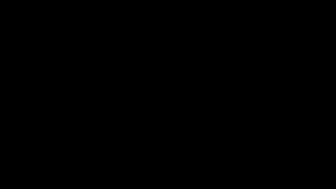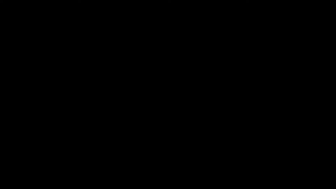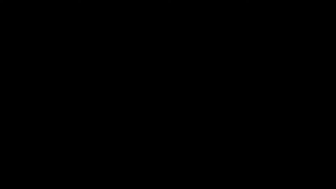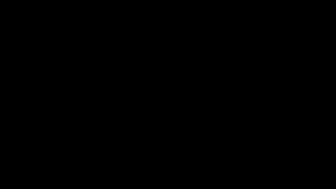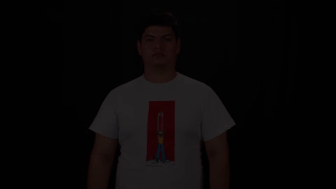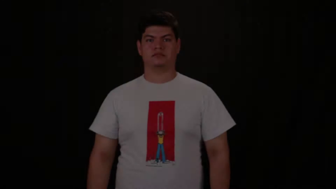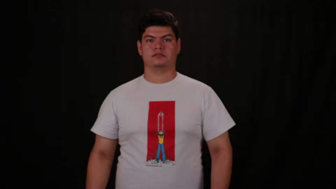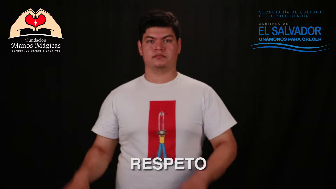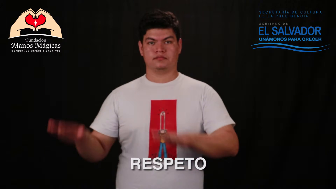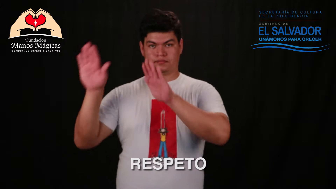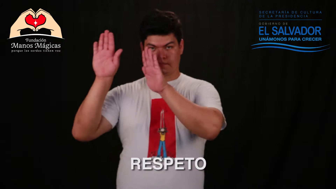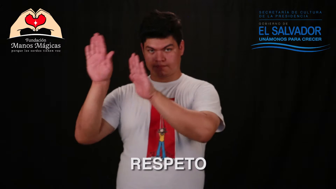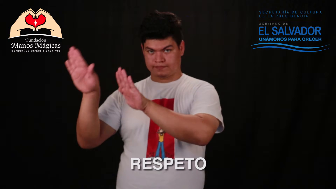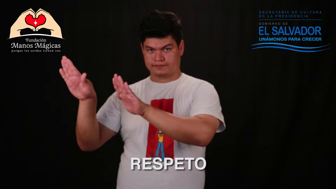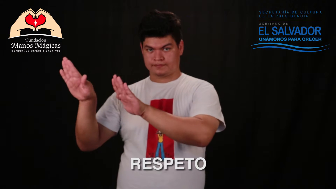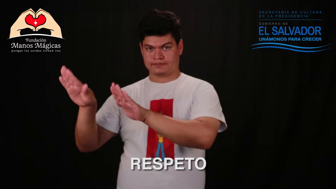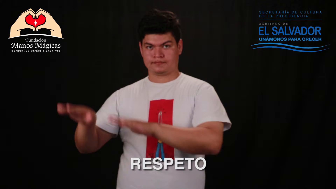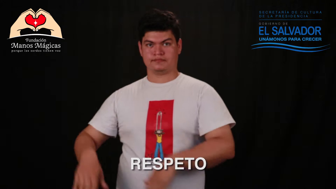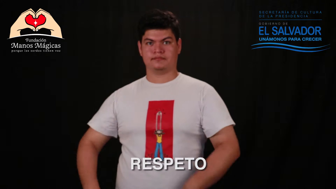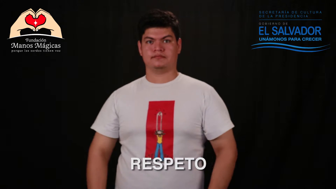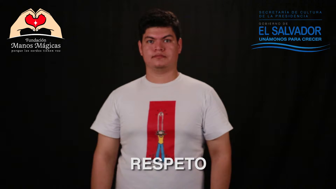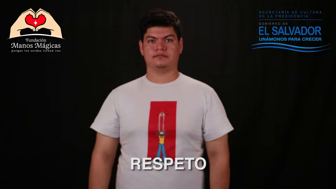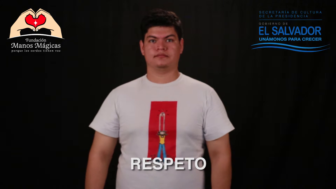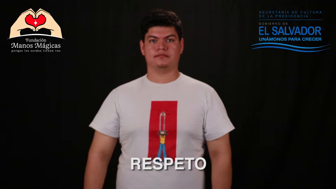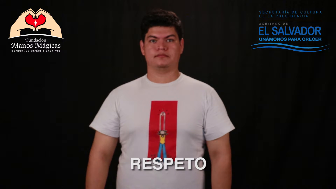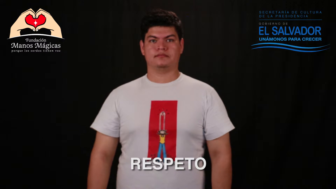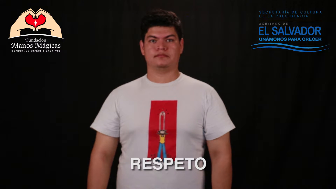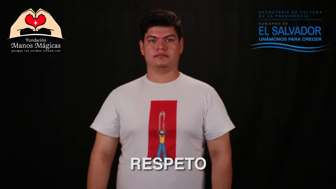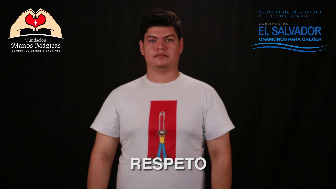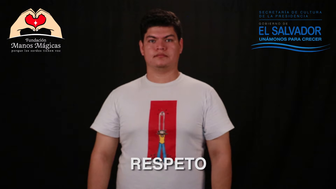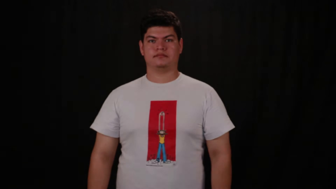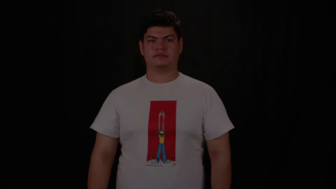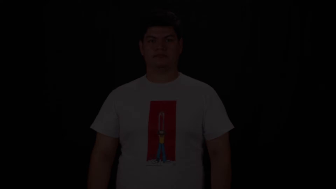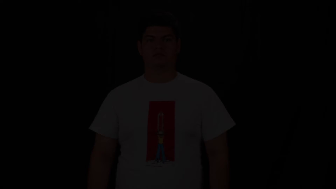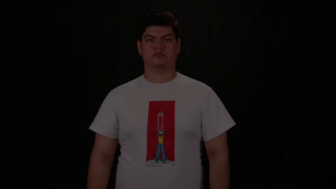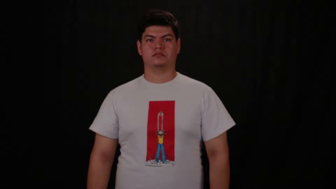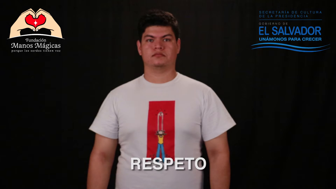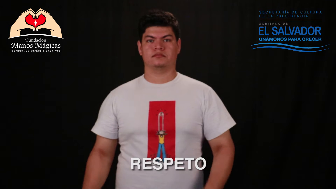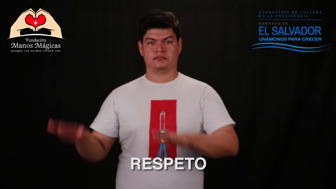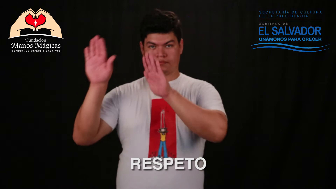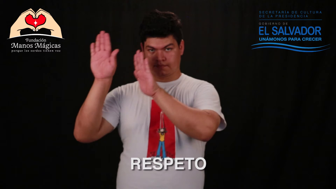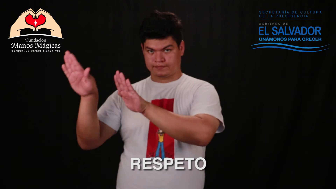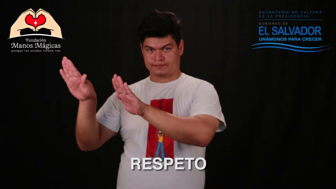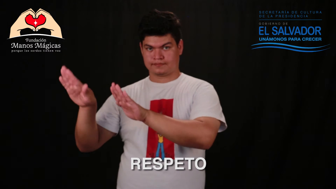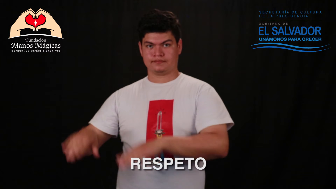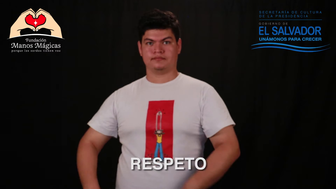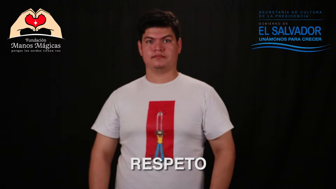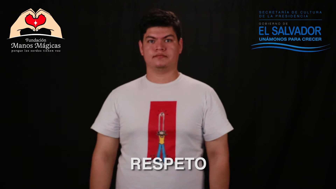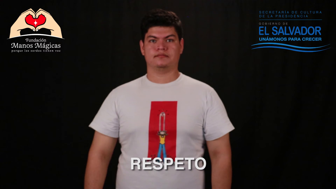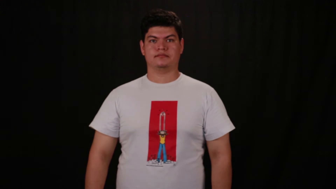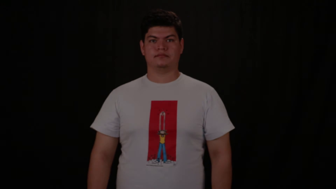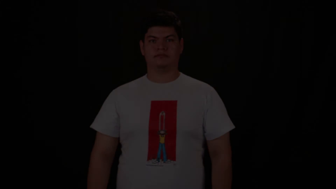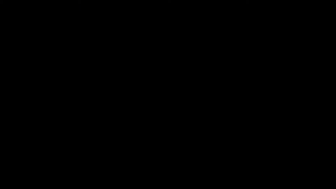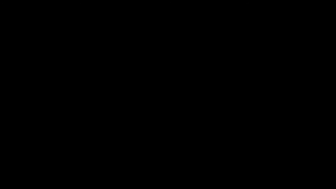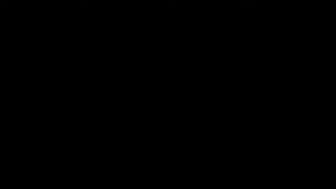Respeto